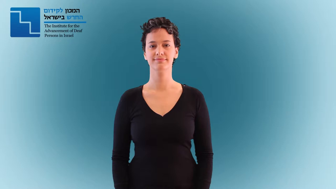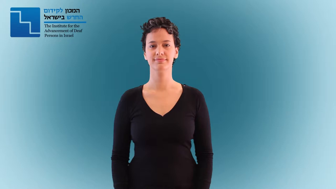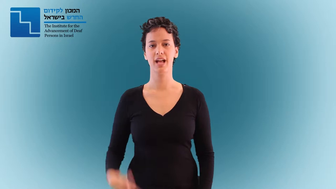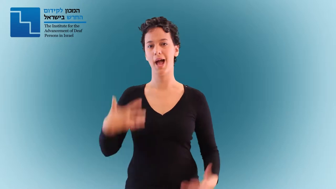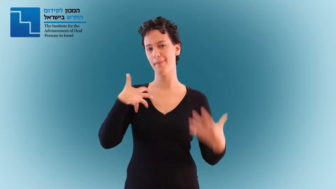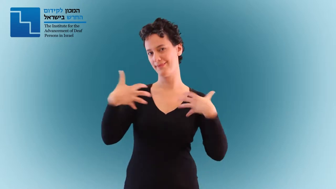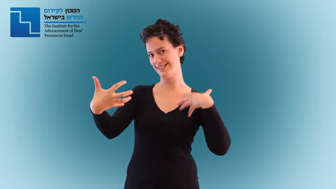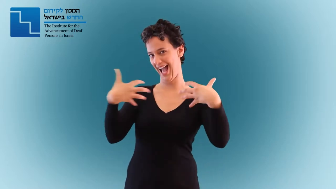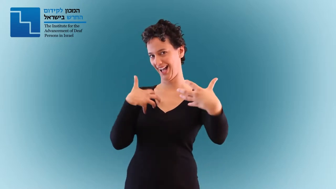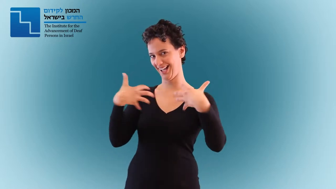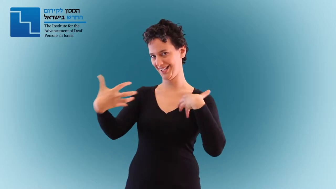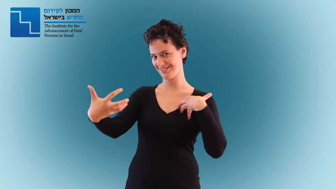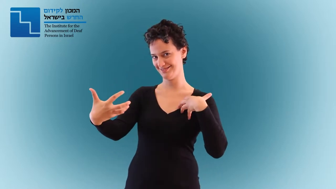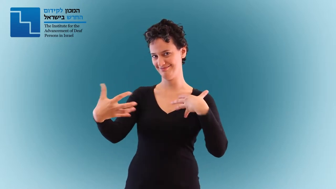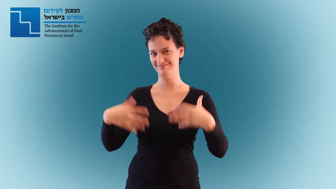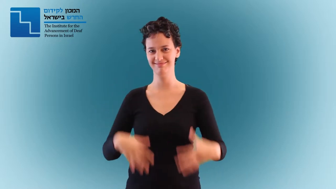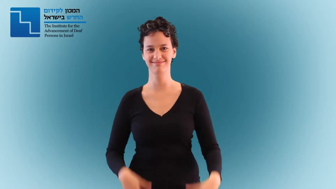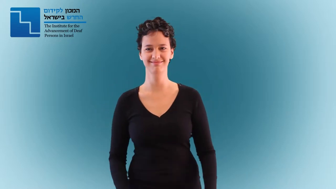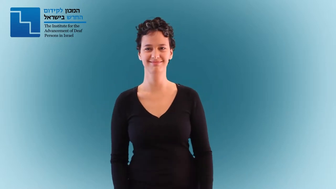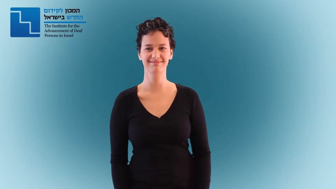משחק